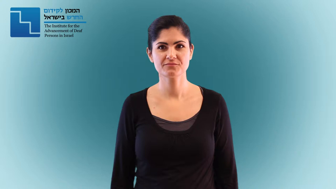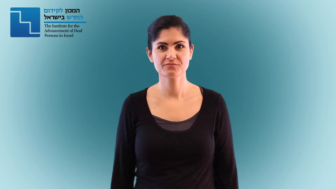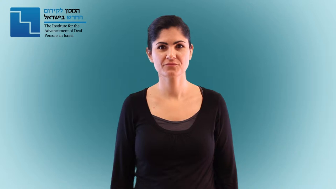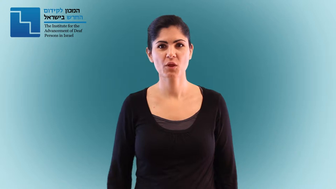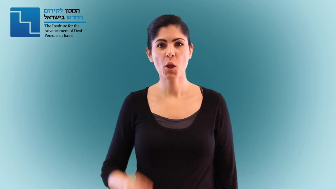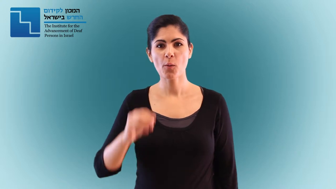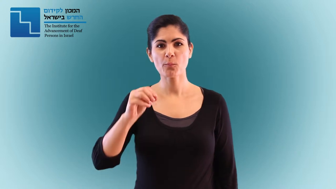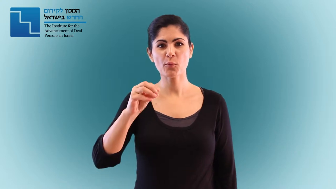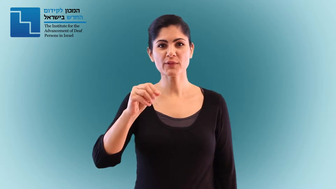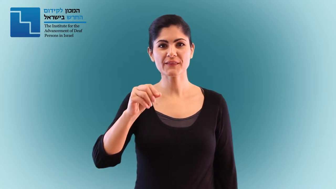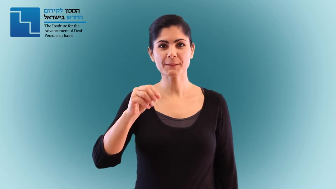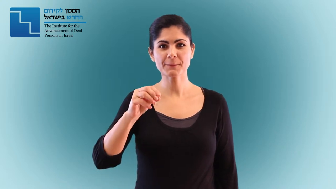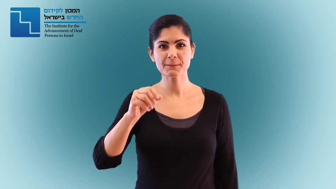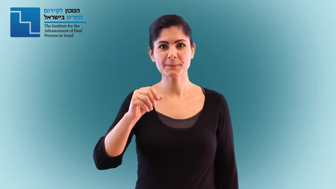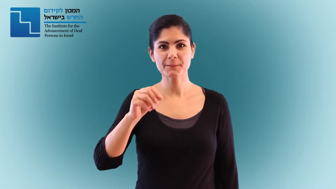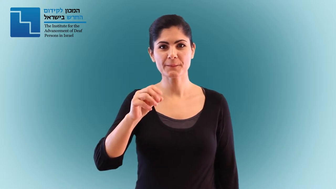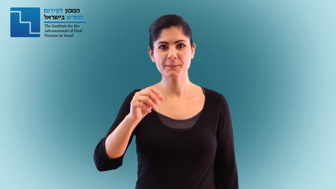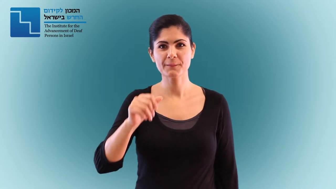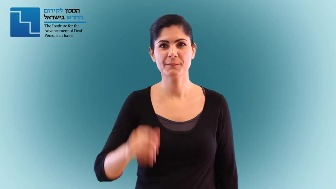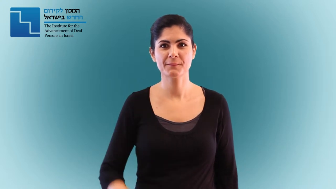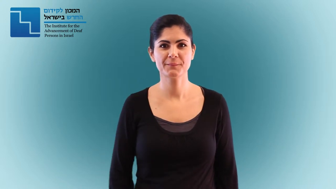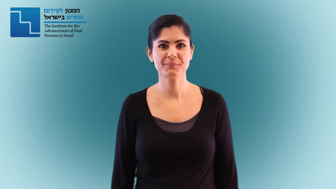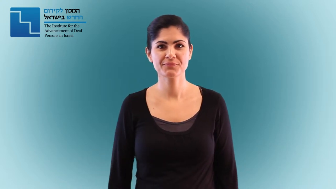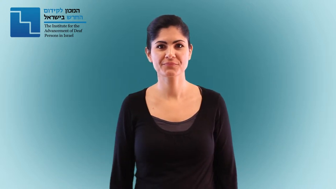בוטנים